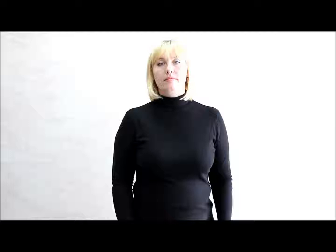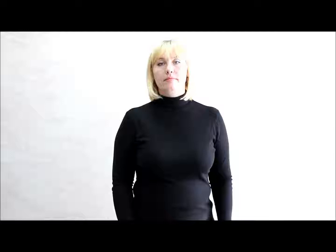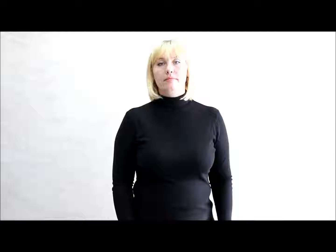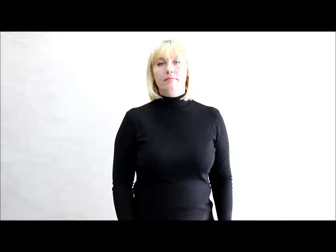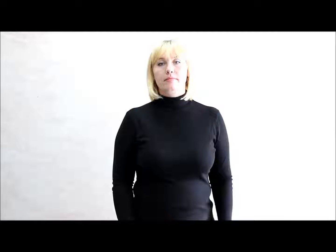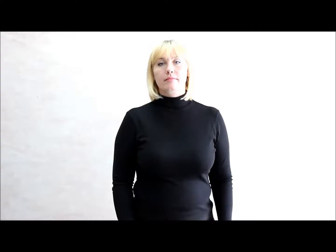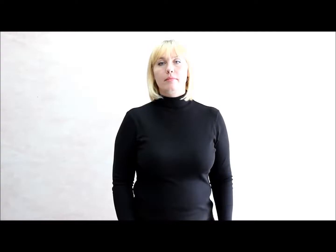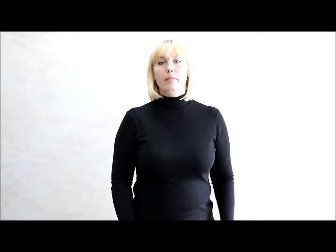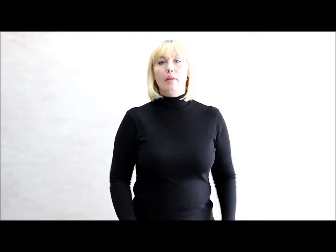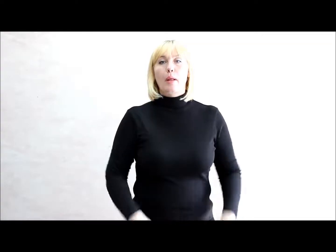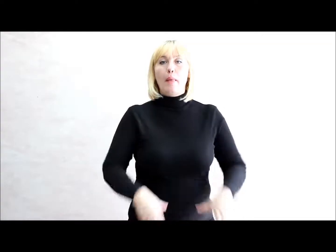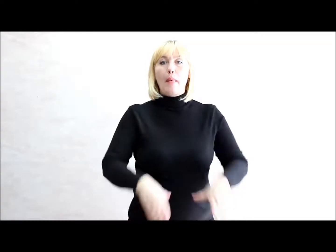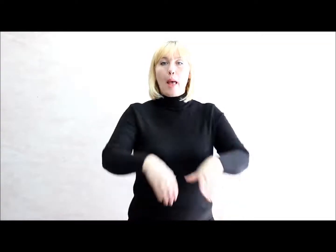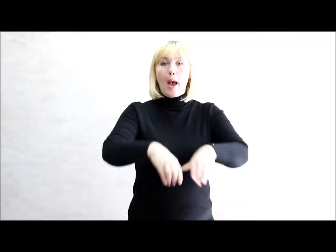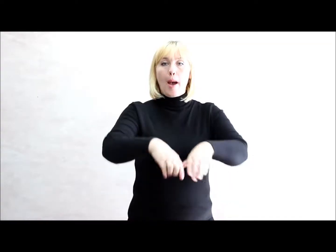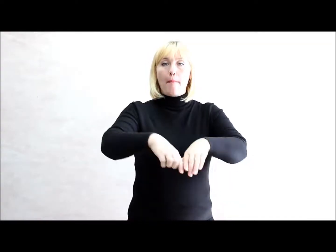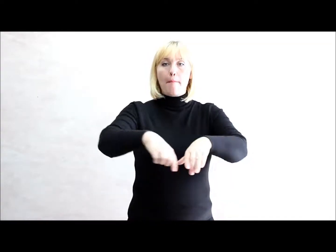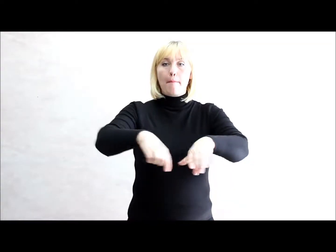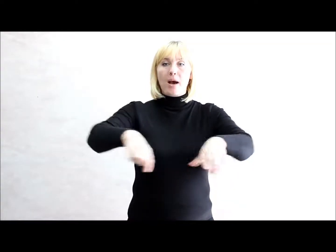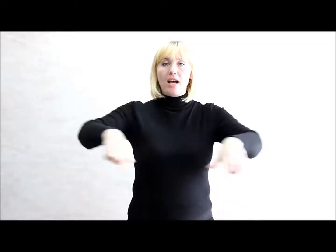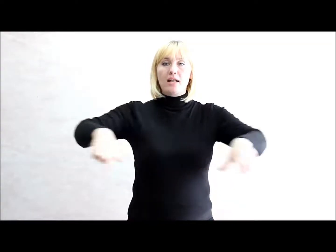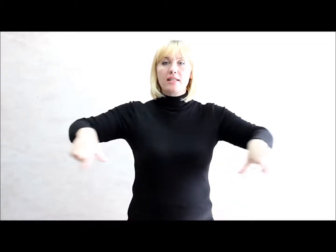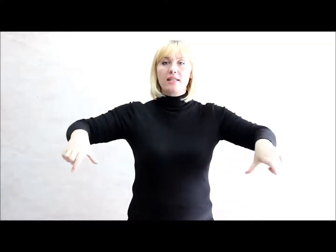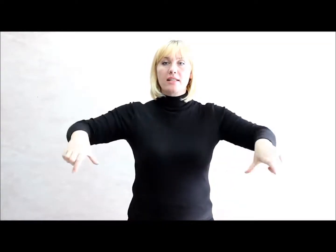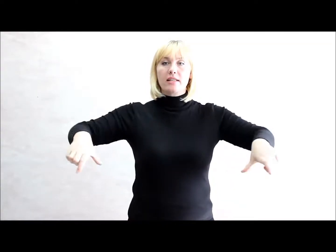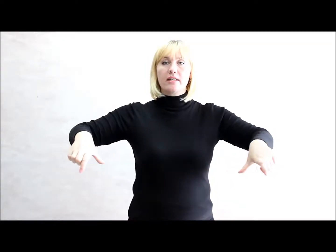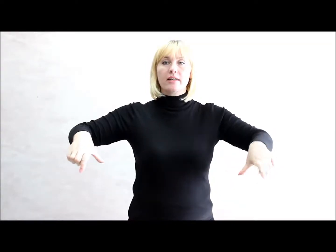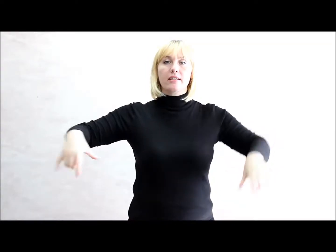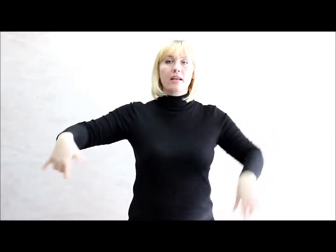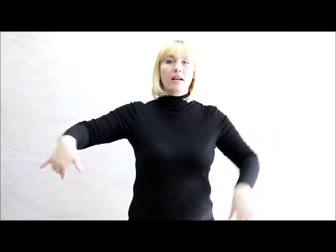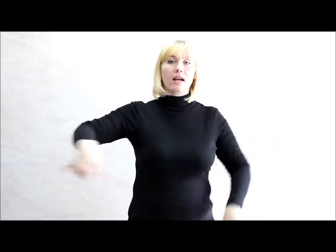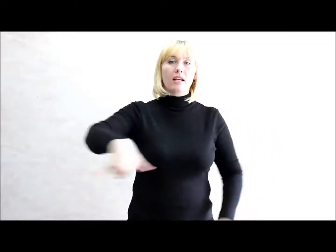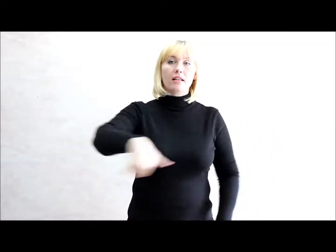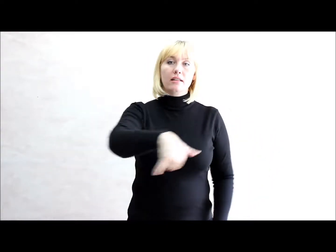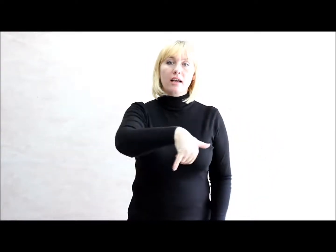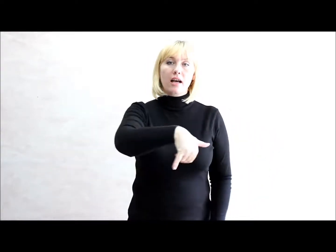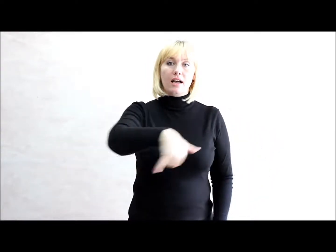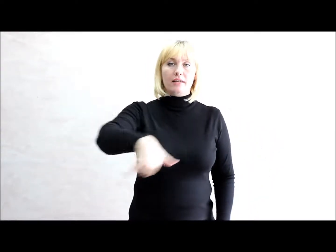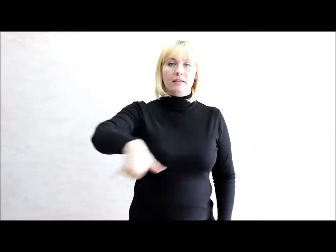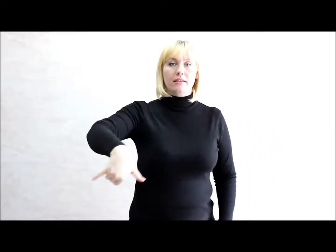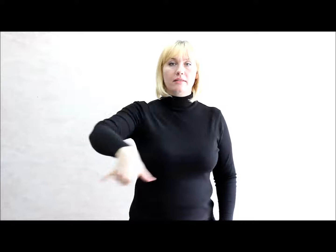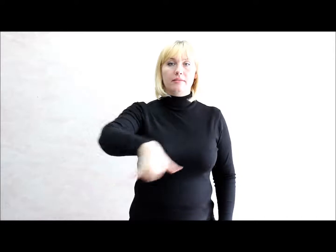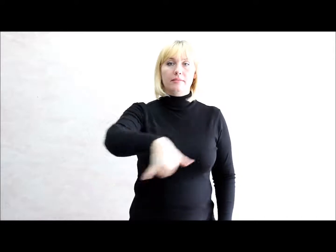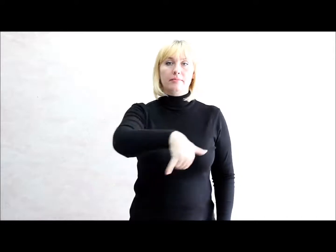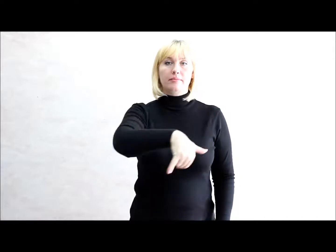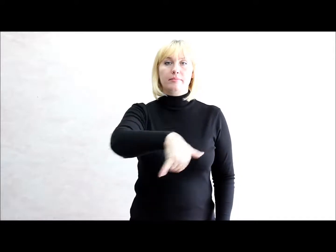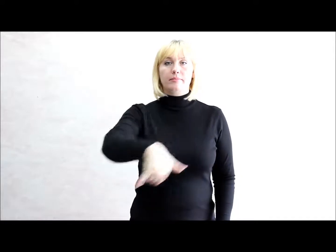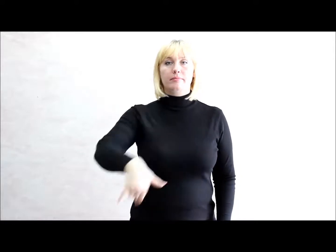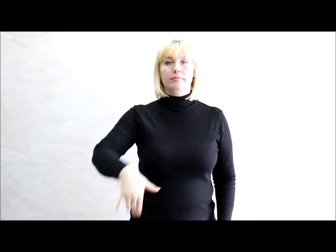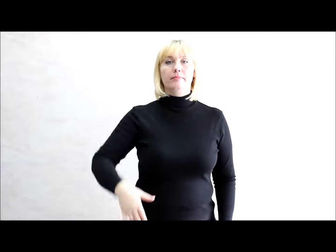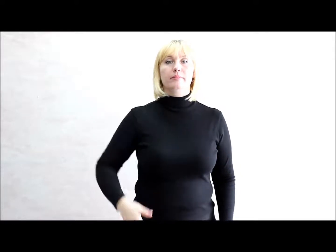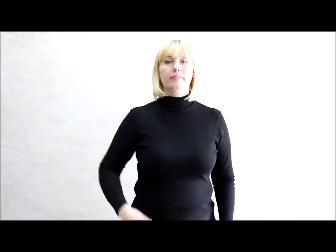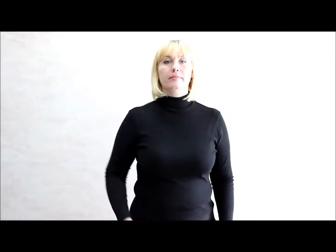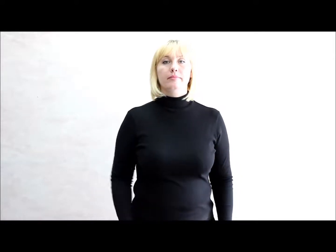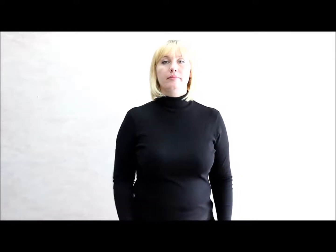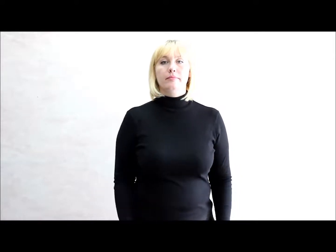Masa de călcat